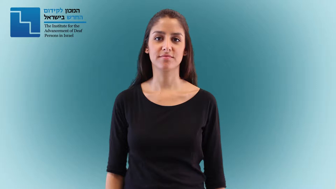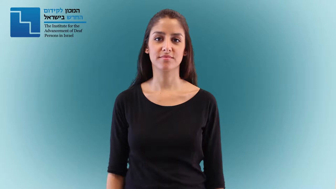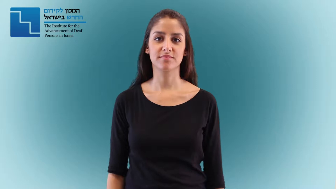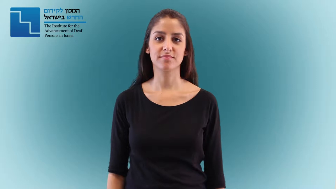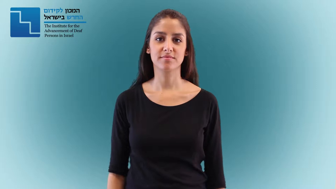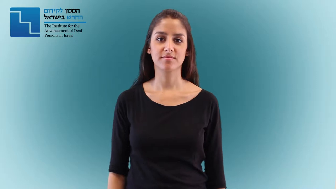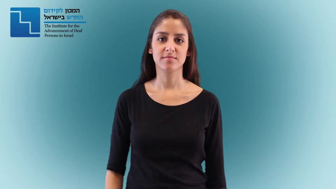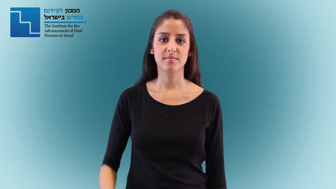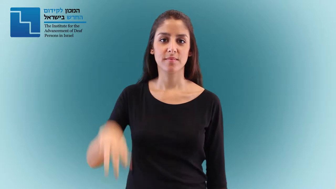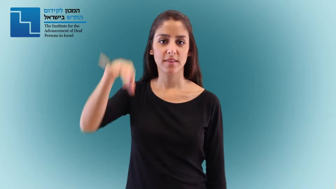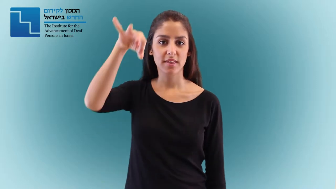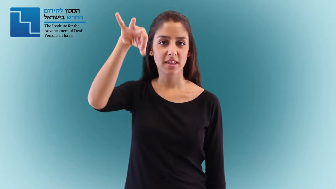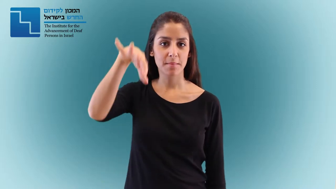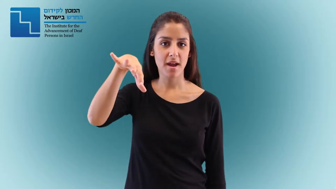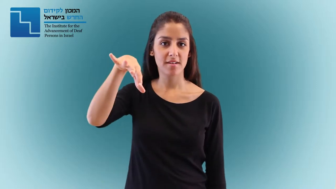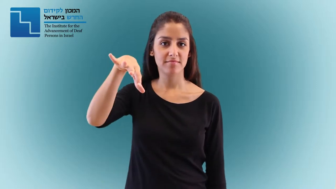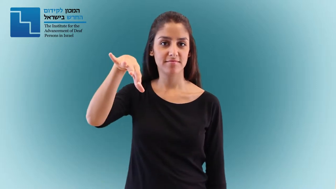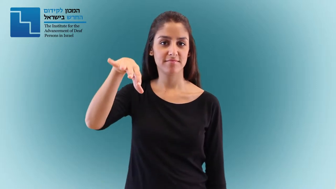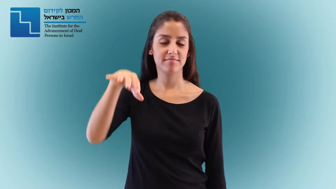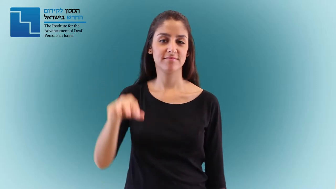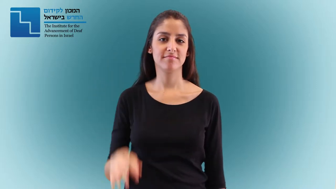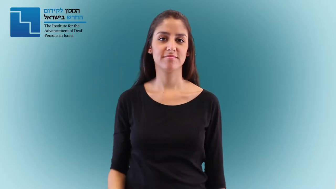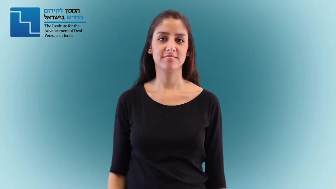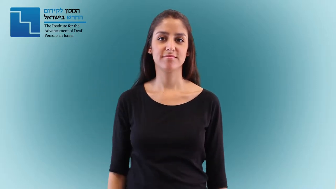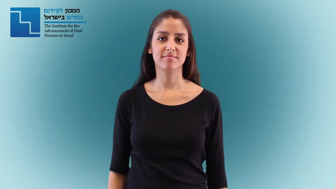טיפה